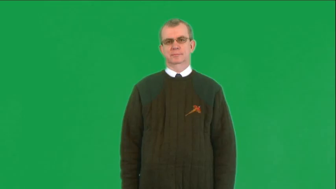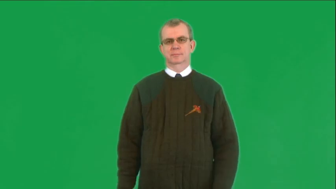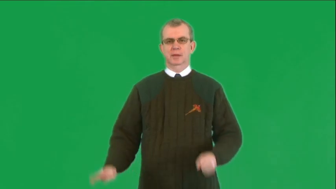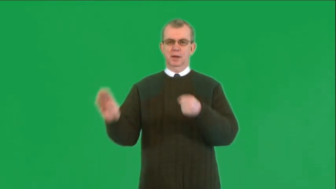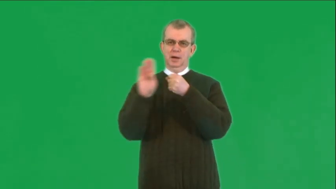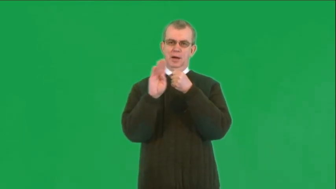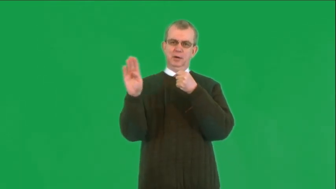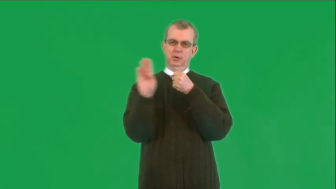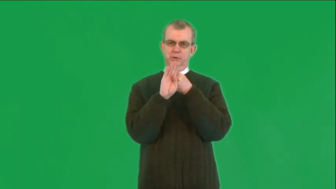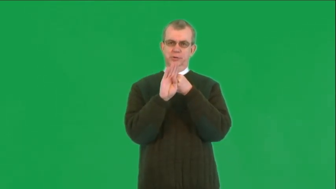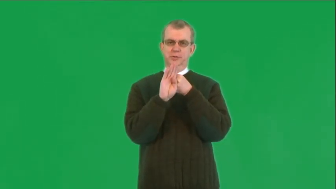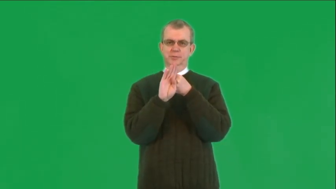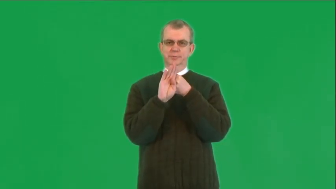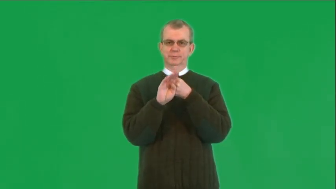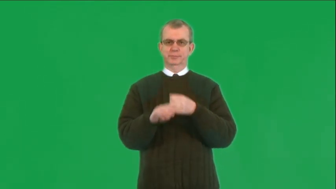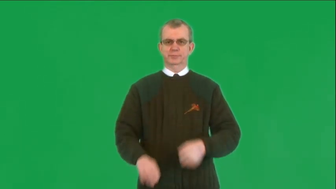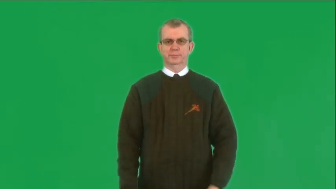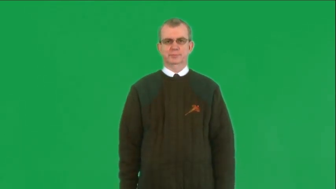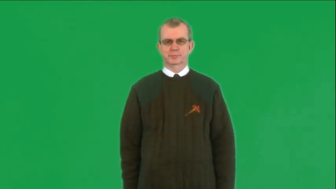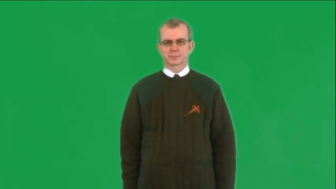akord